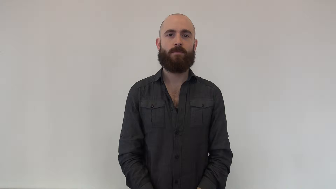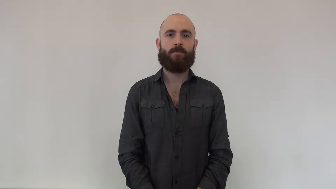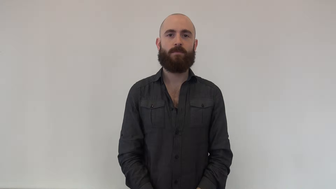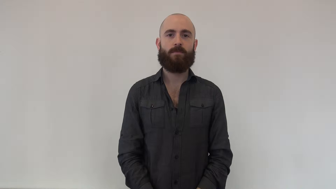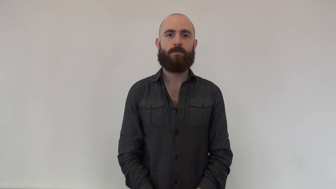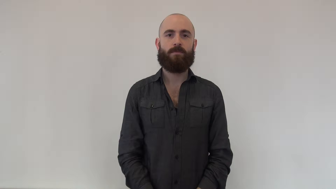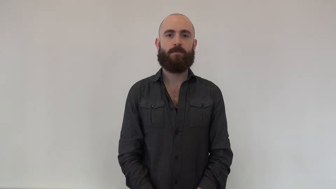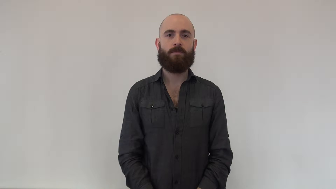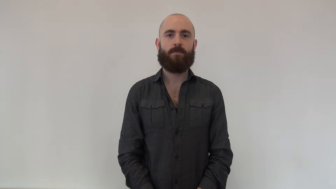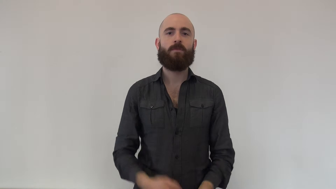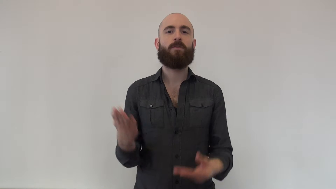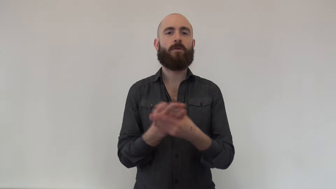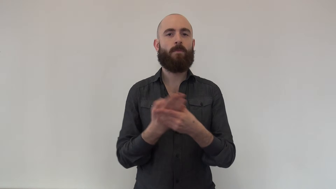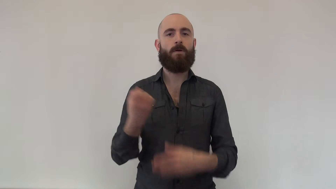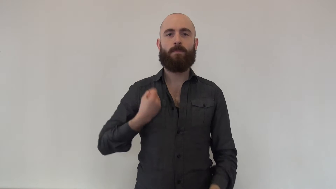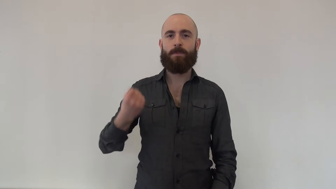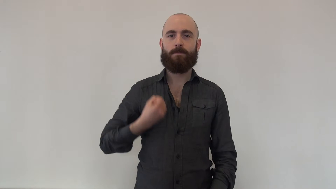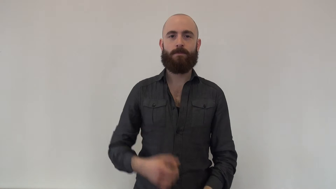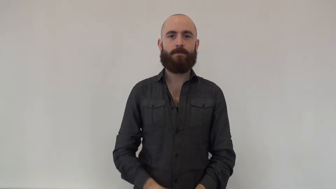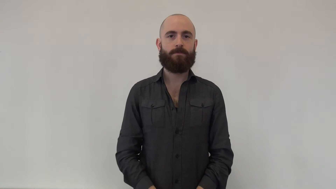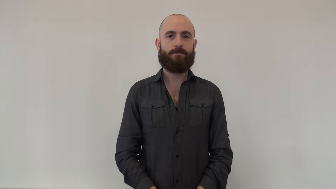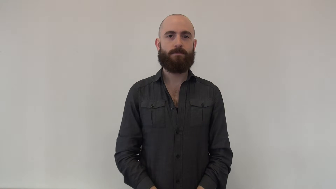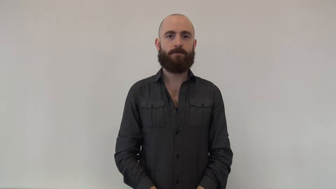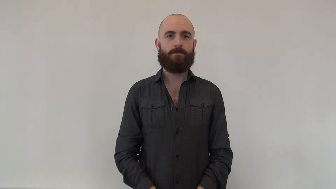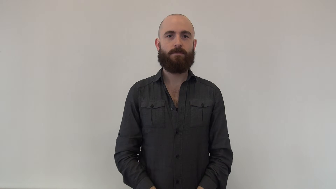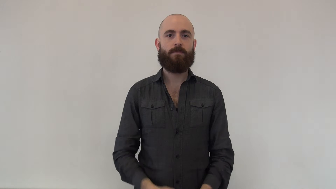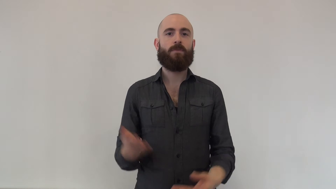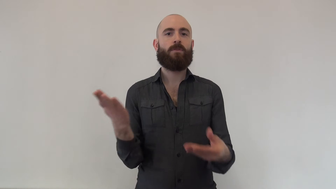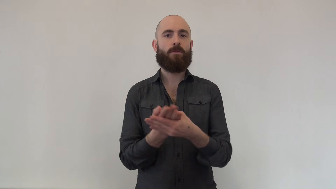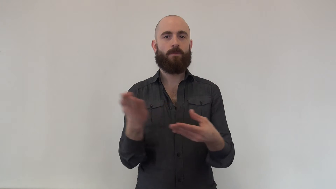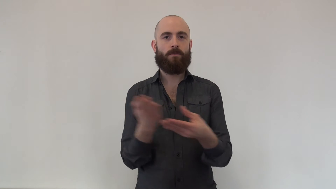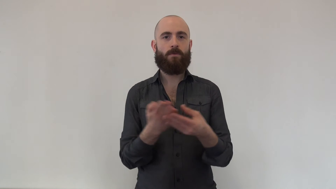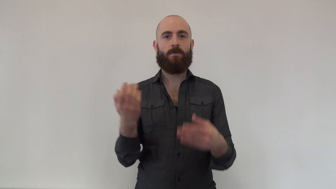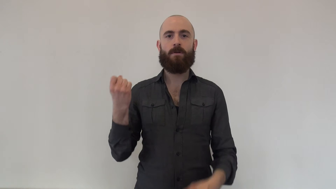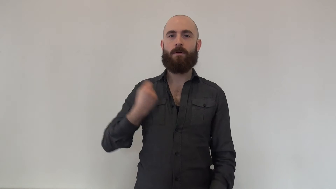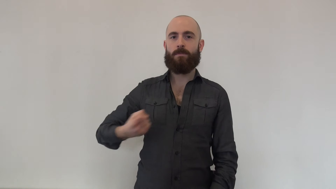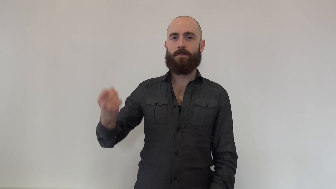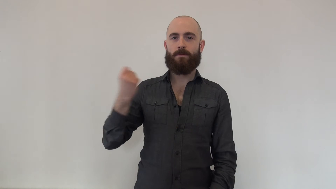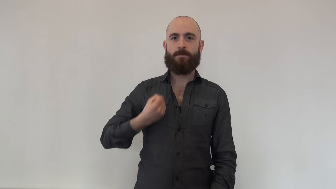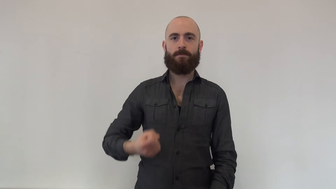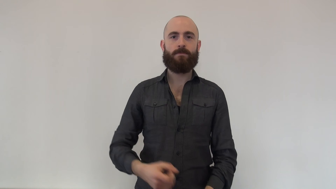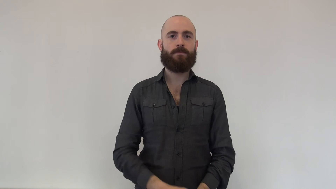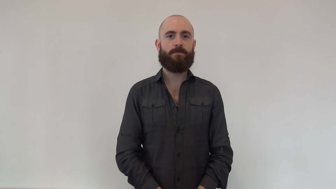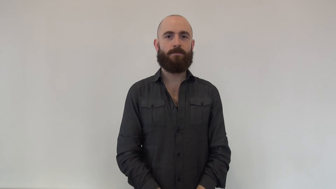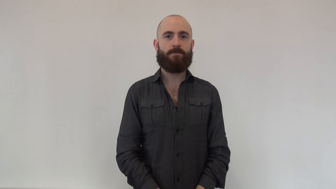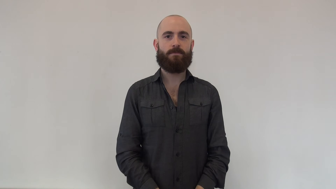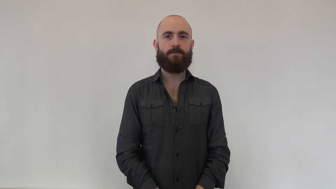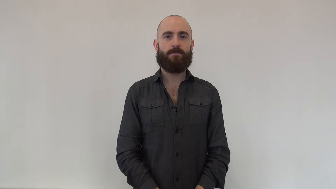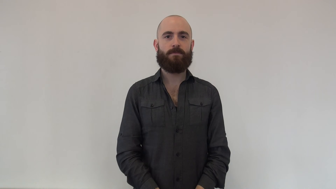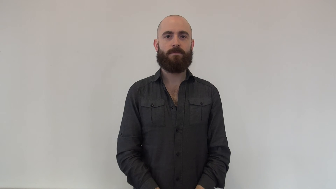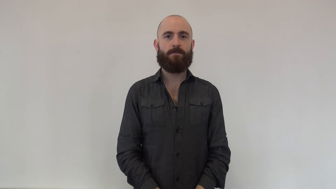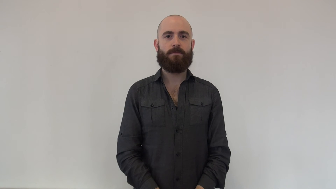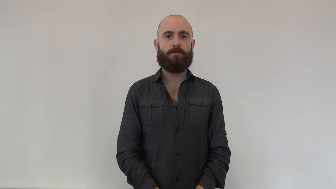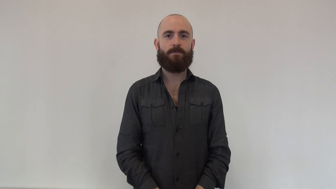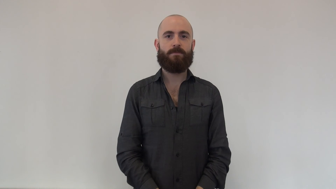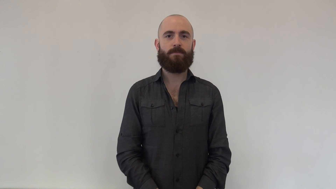document abîmé